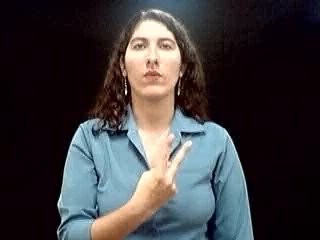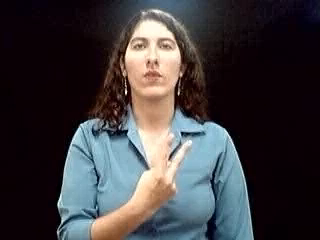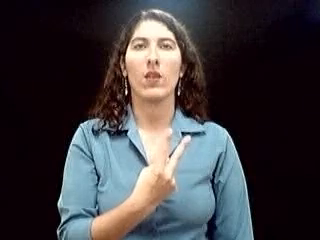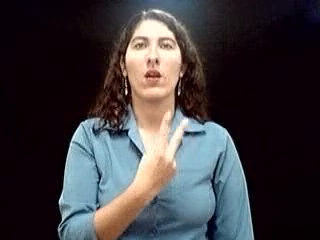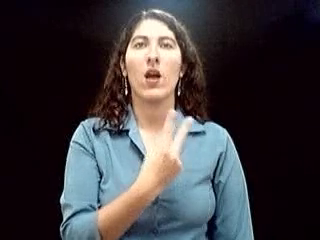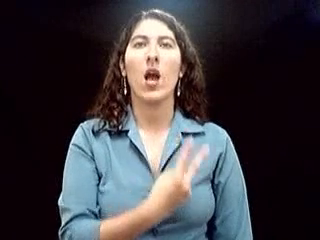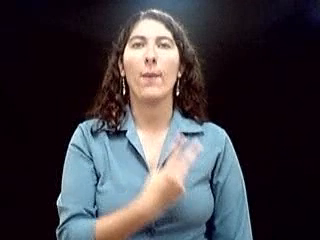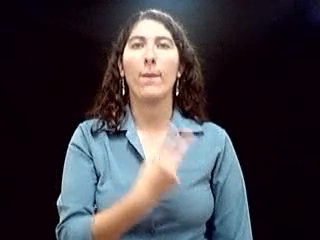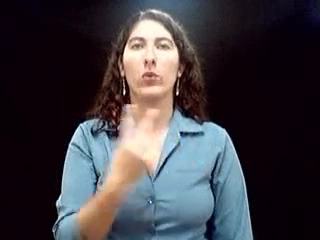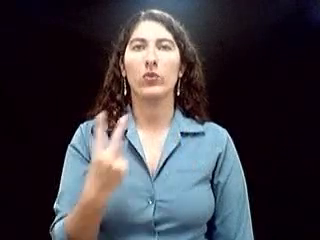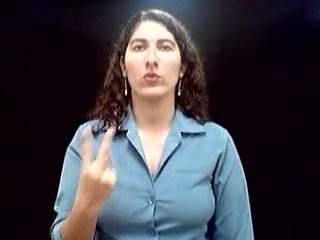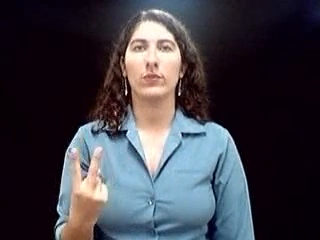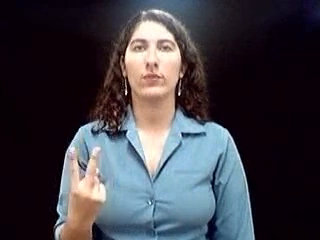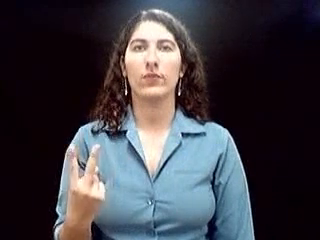ambos